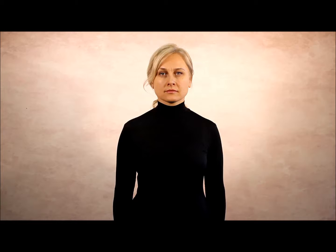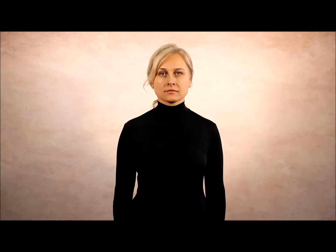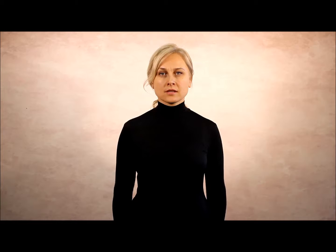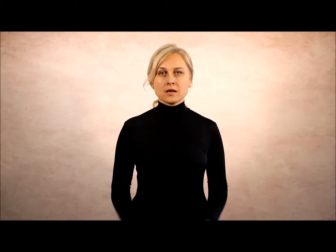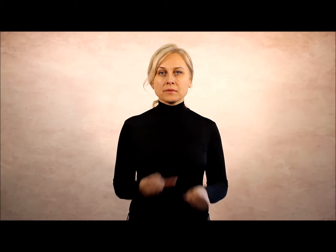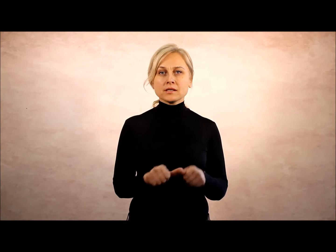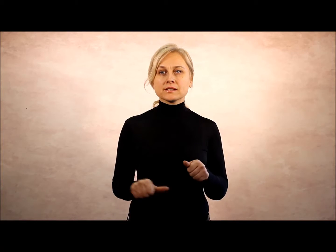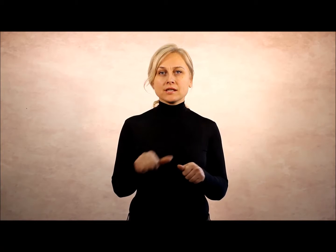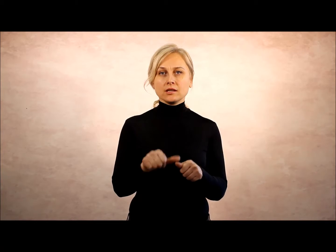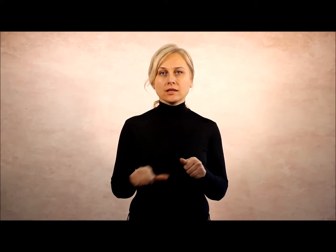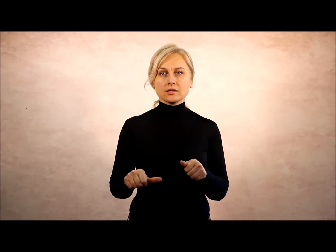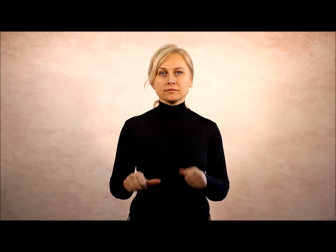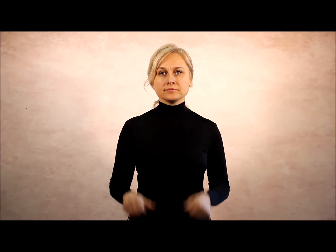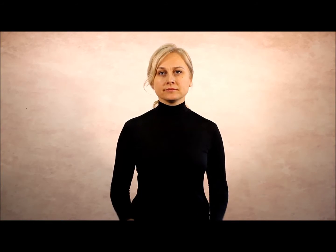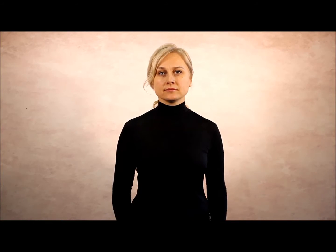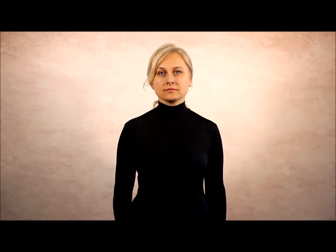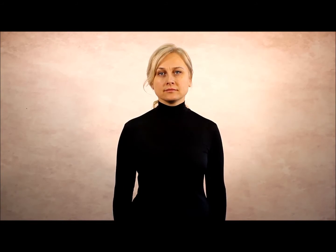Benzină